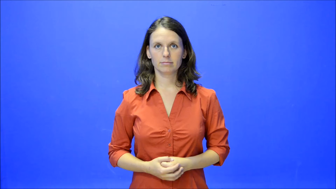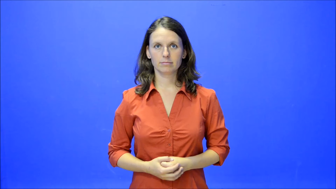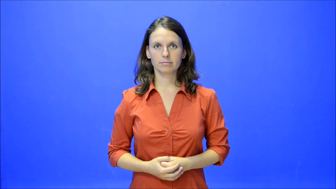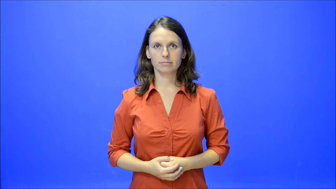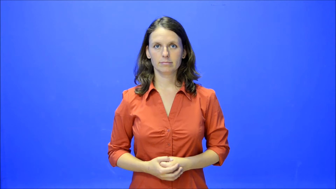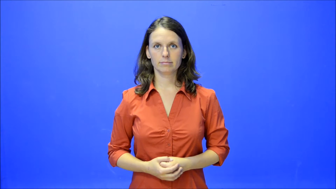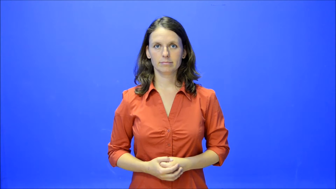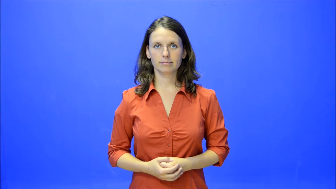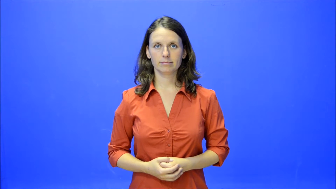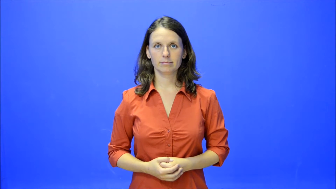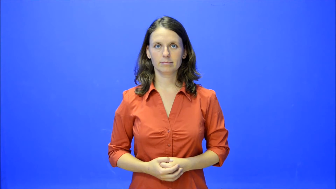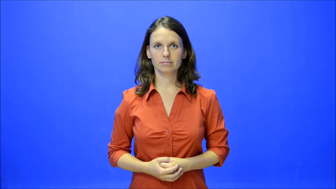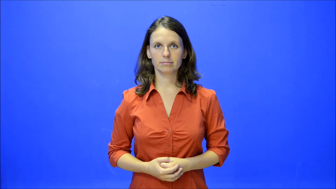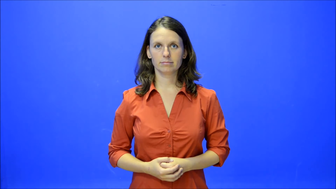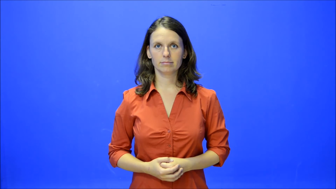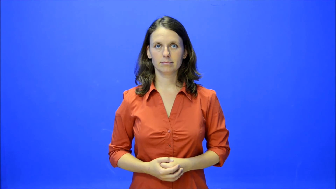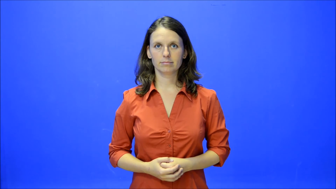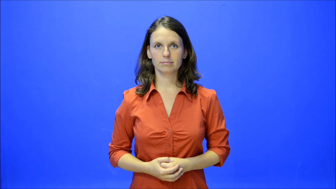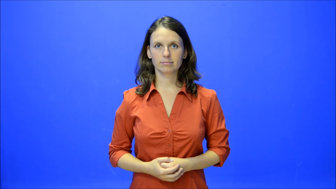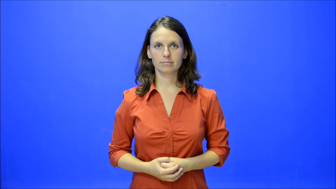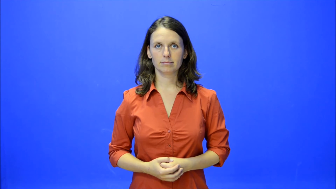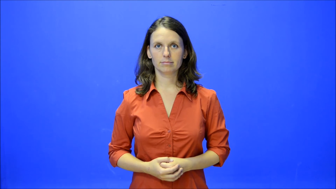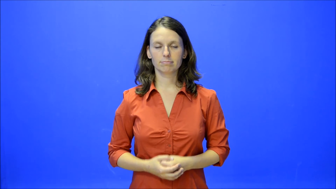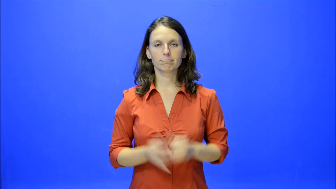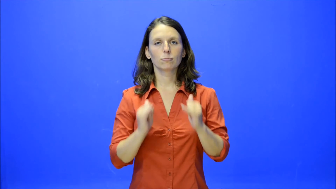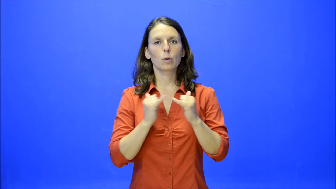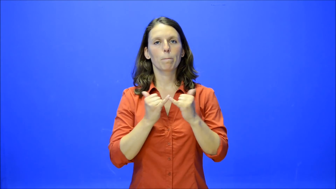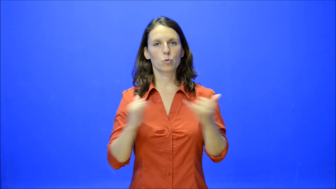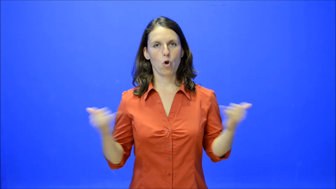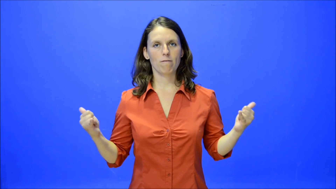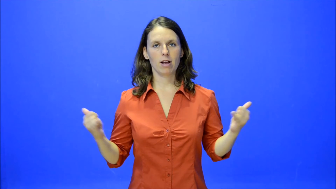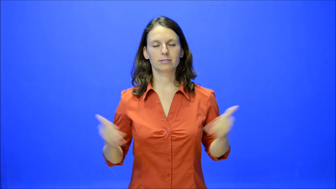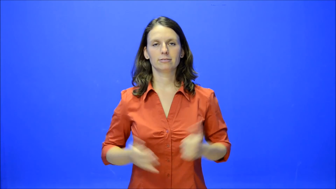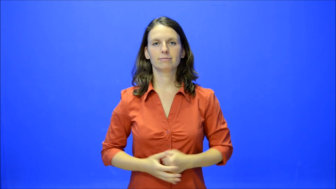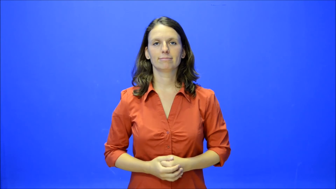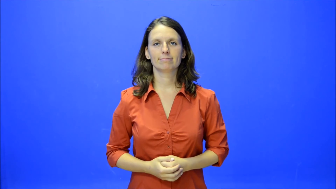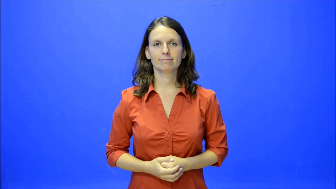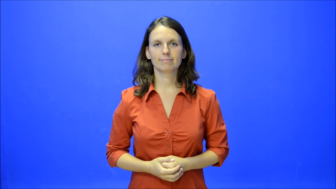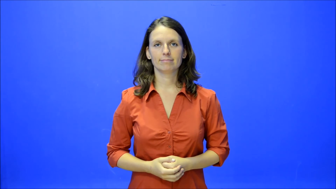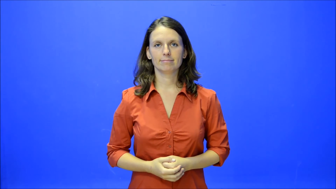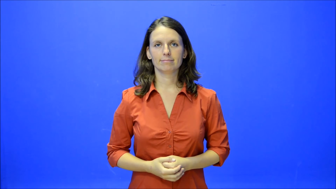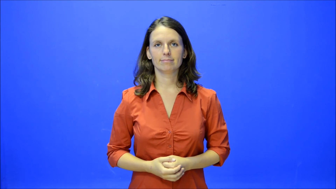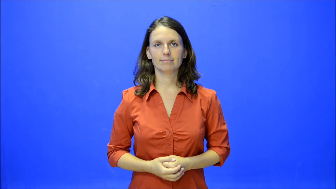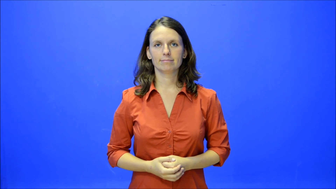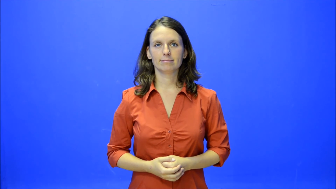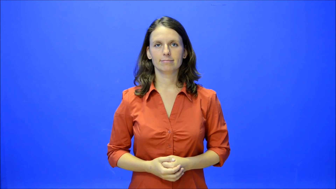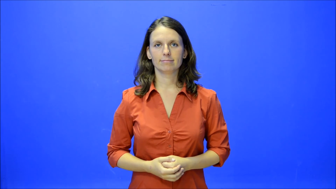provázek